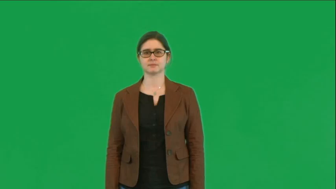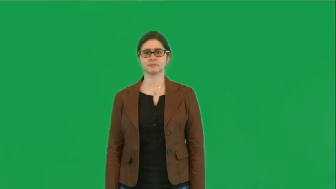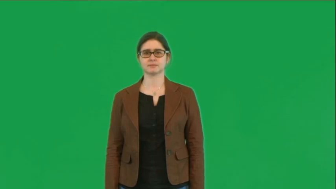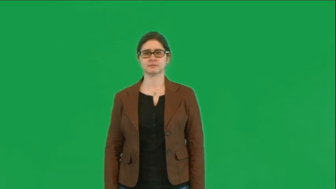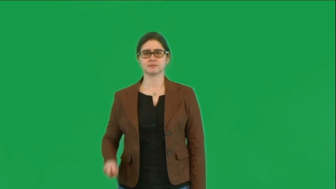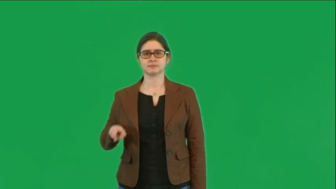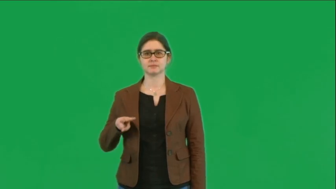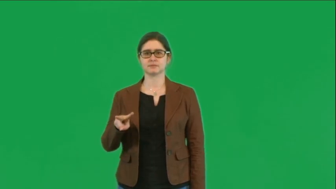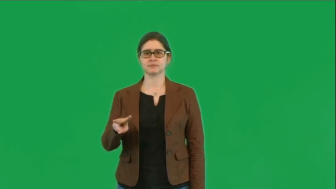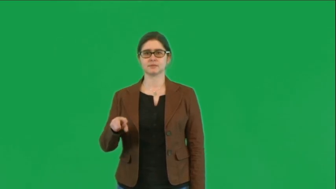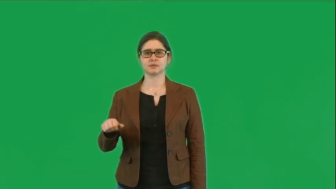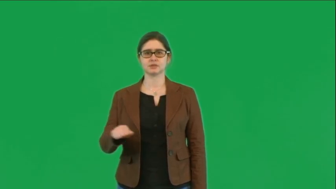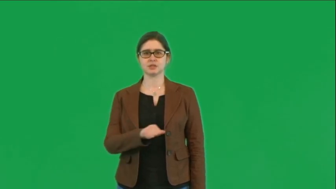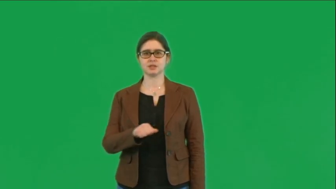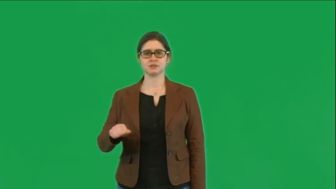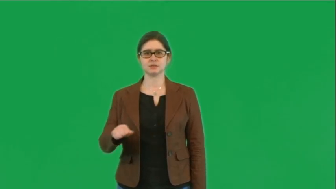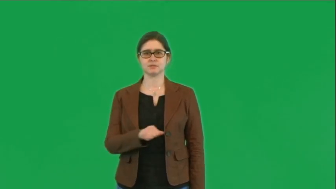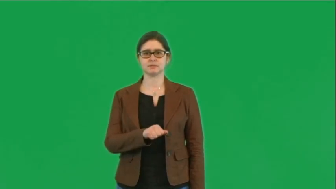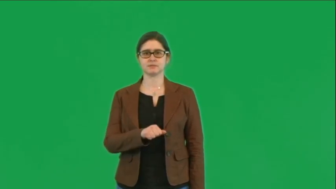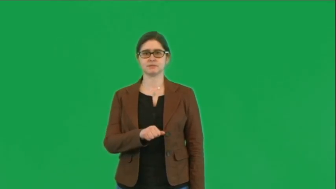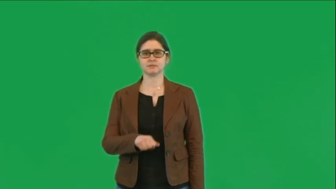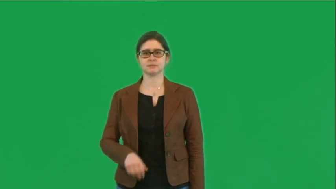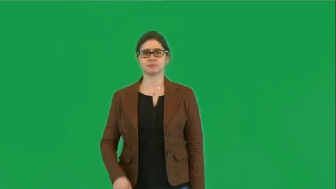żelazko